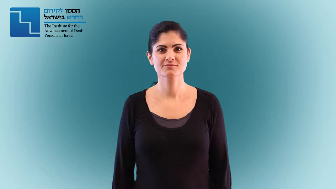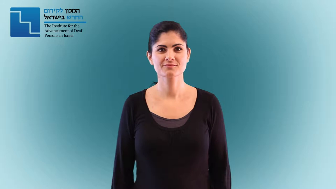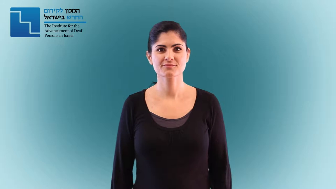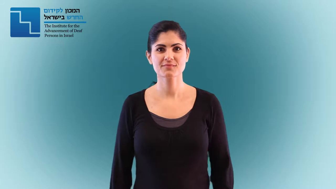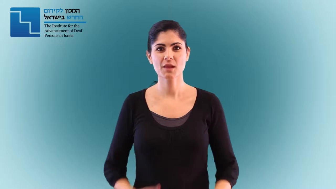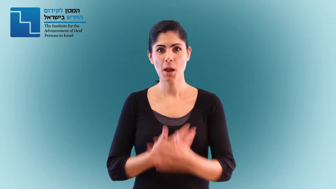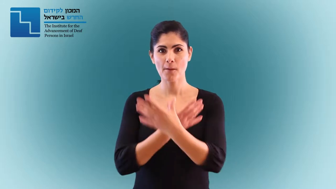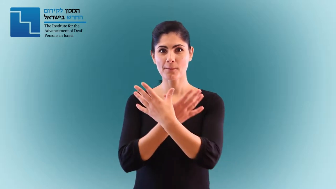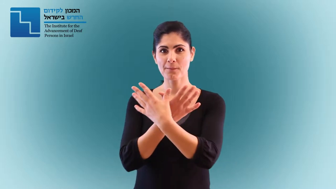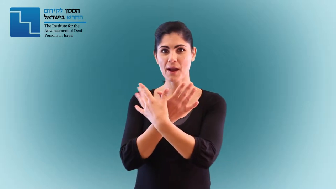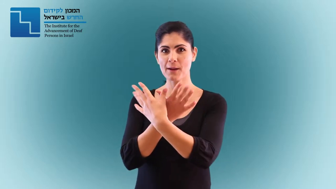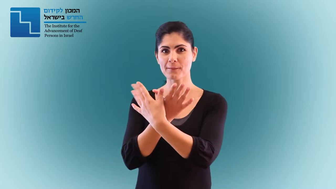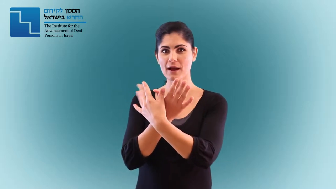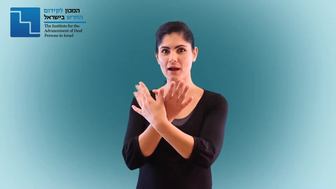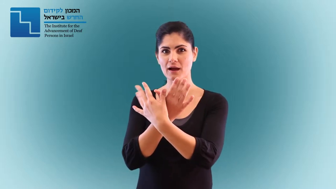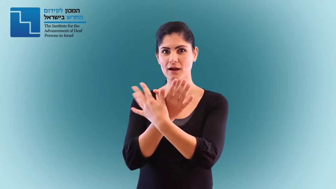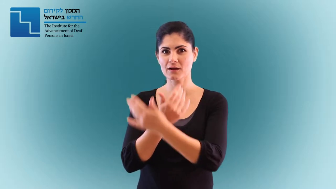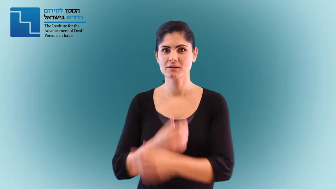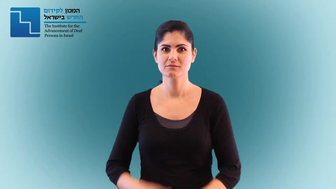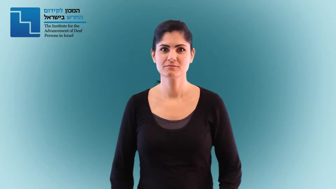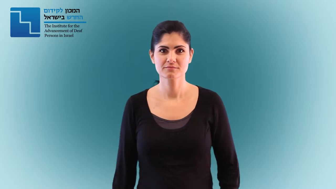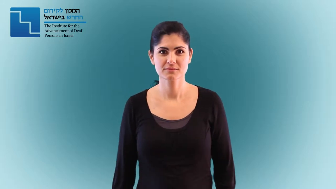פרפר